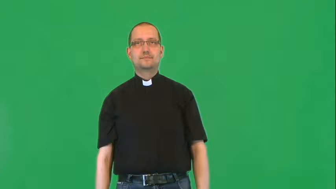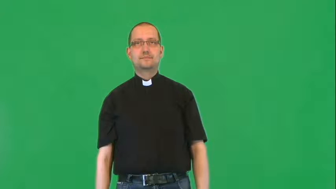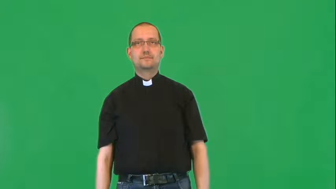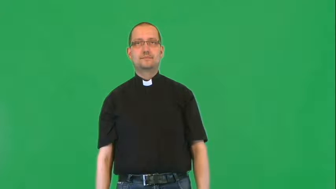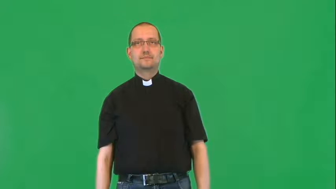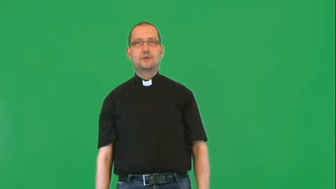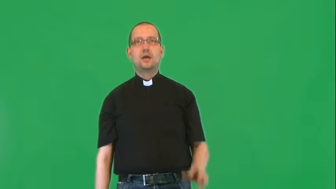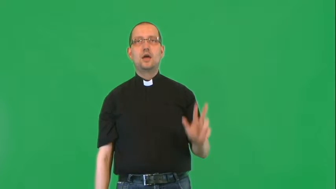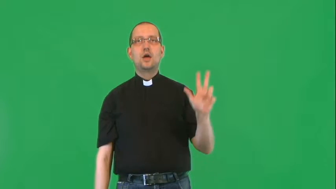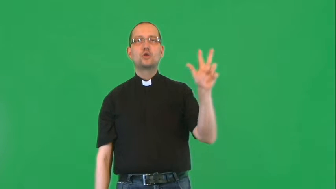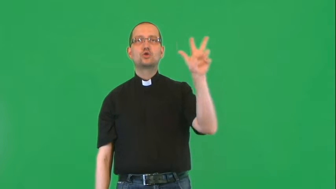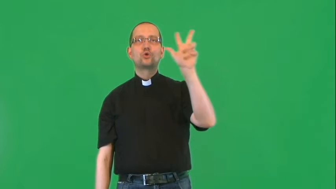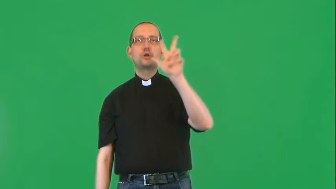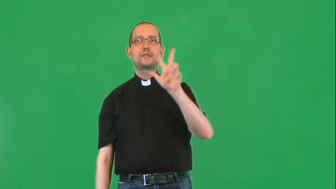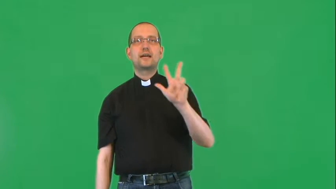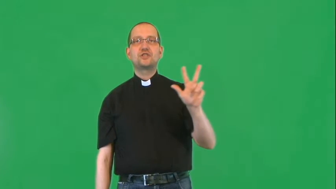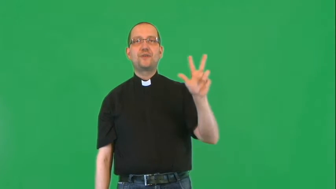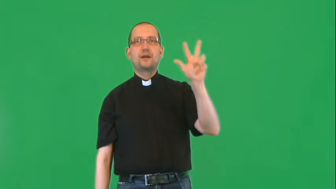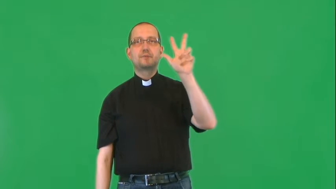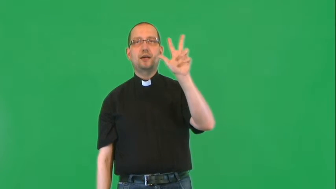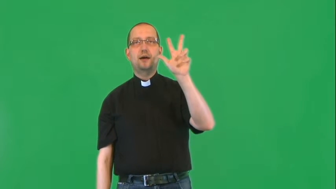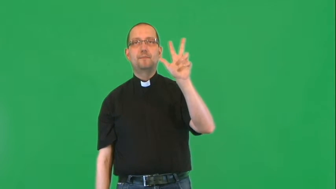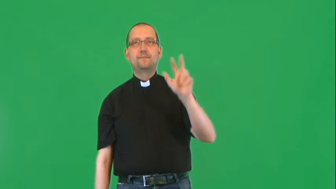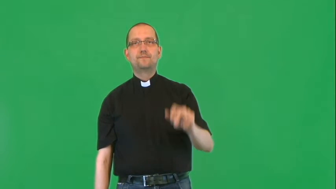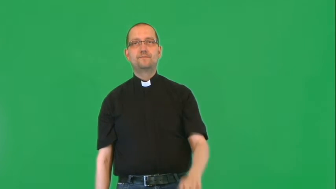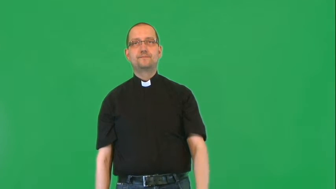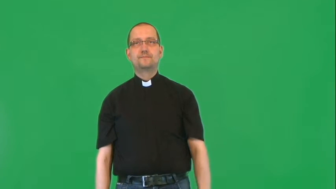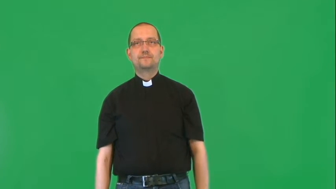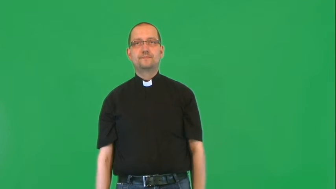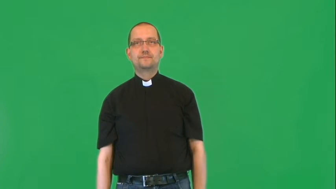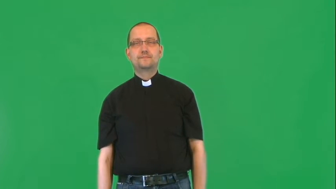Trójca Święta